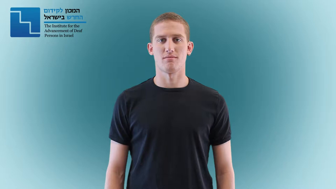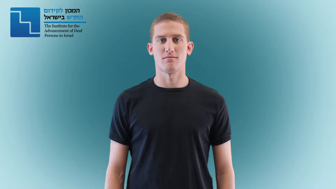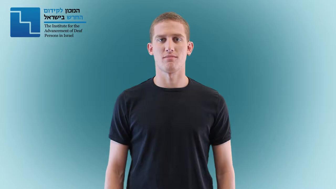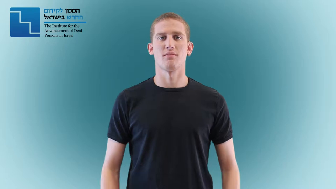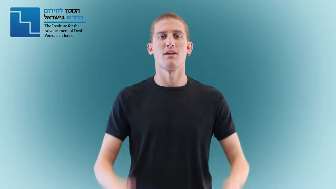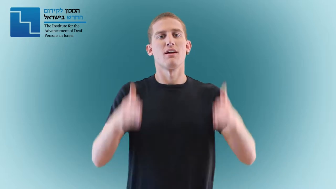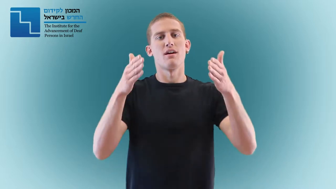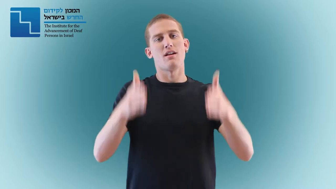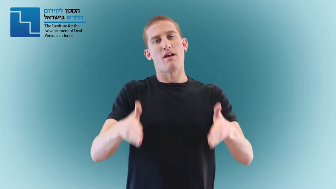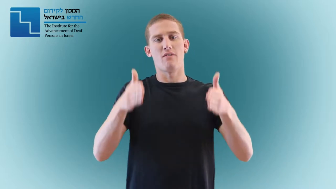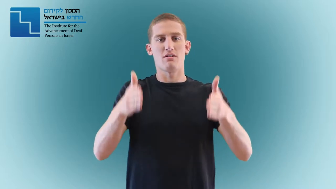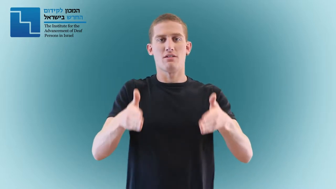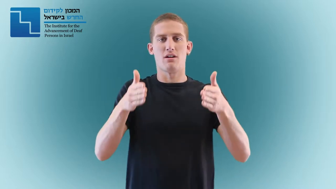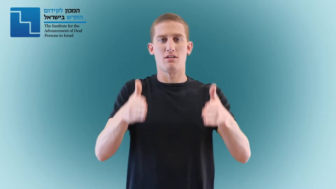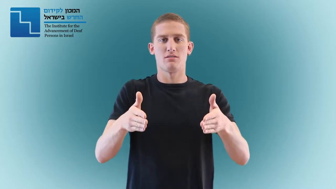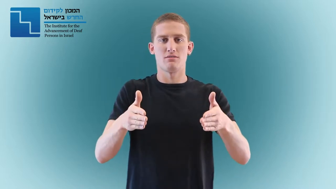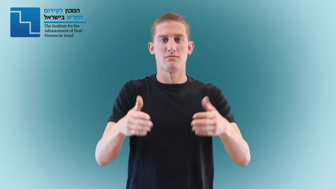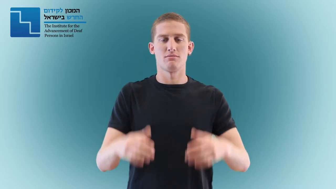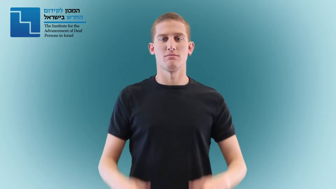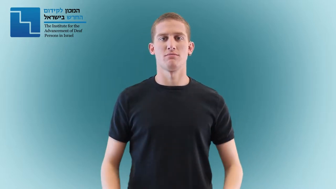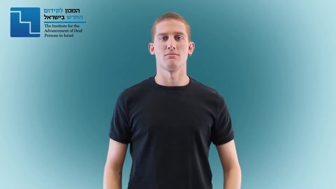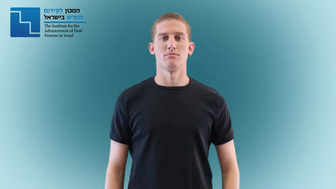לוויה